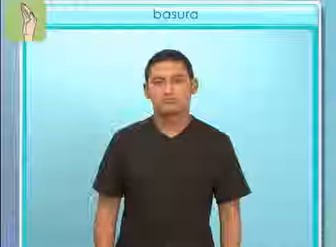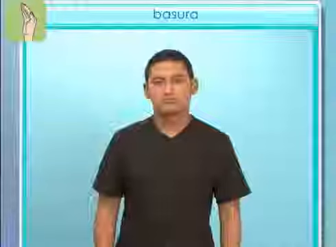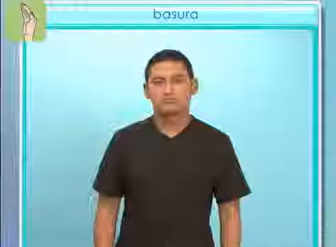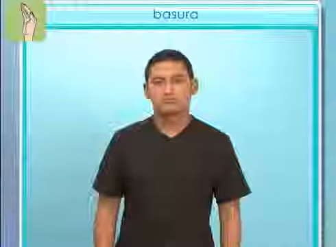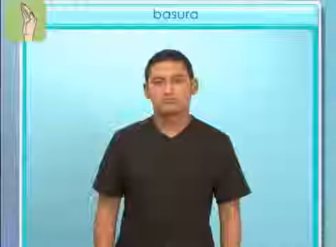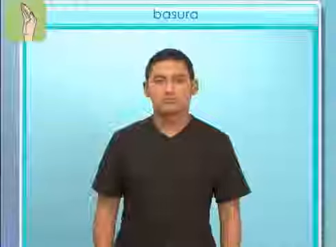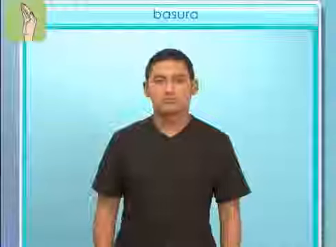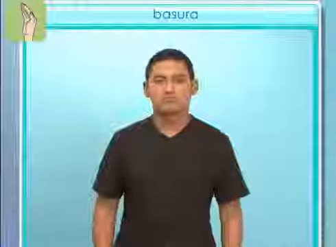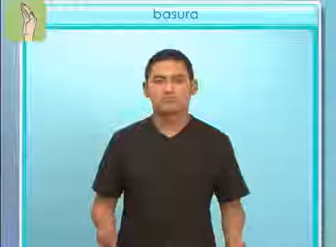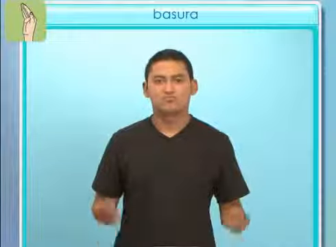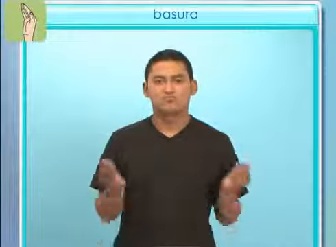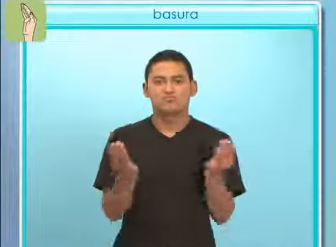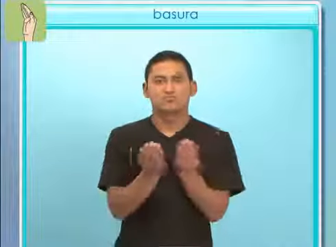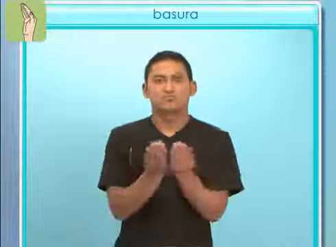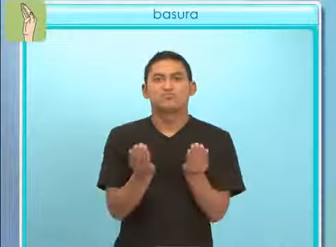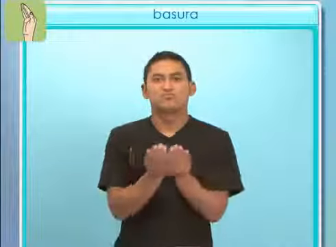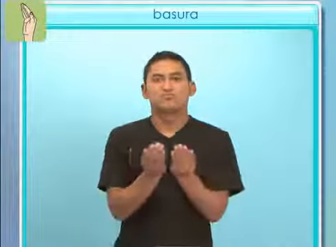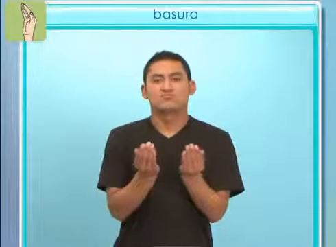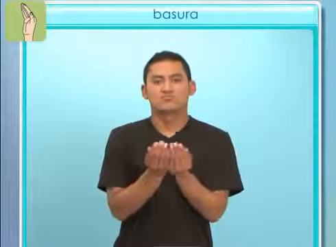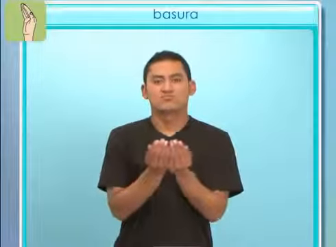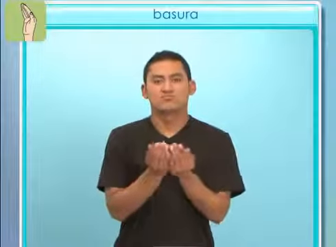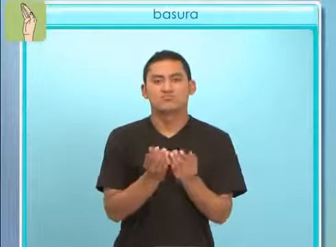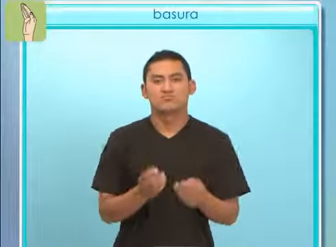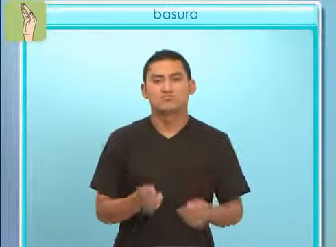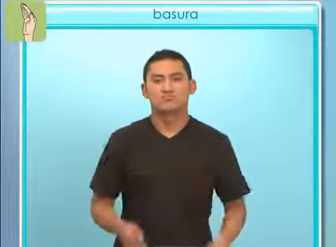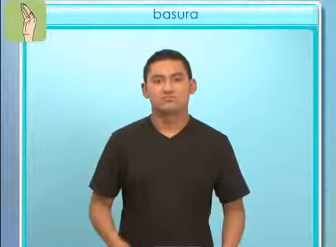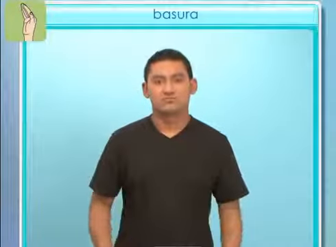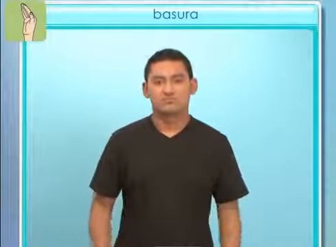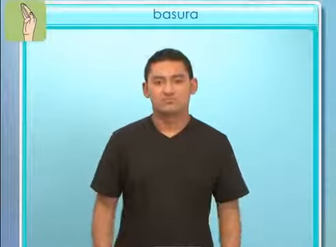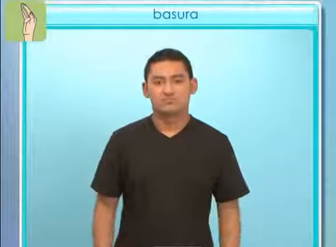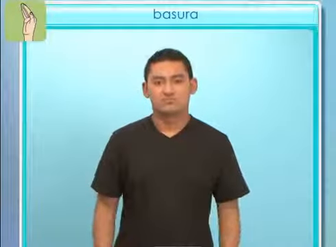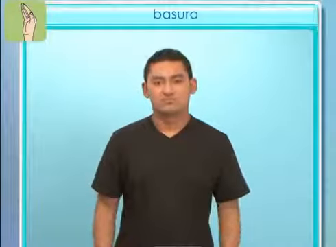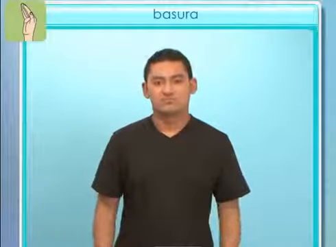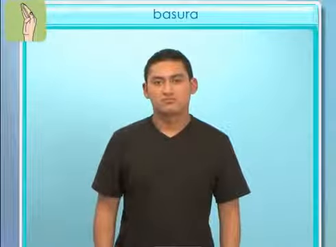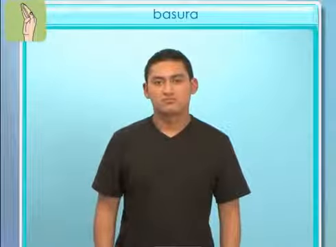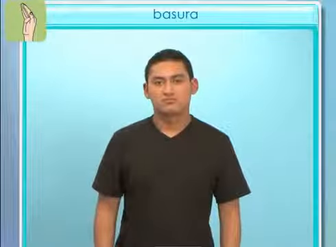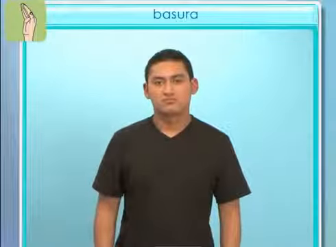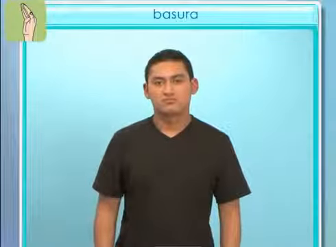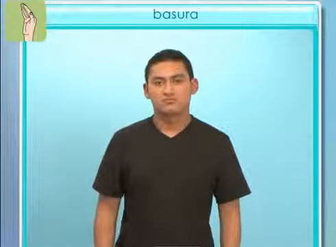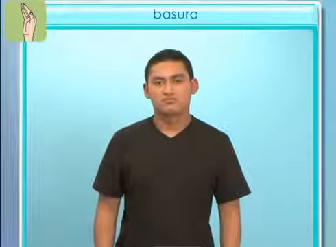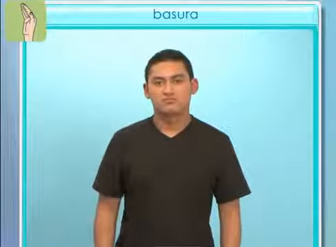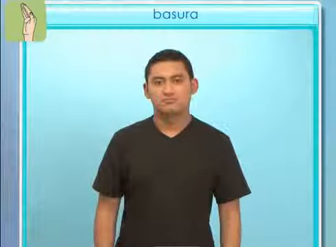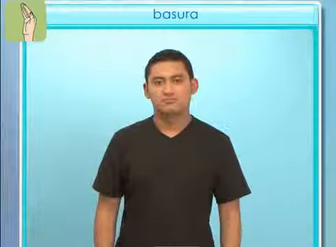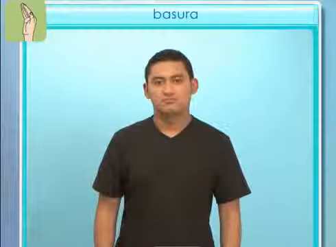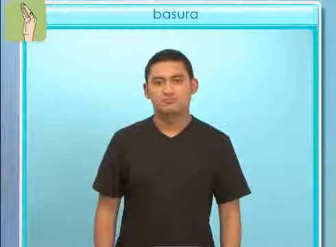BASURA